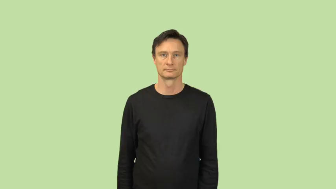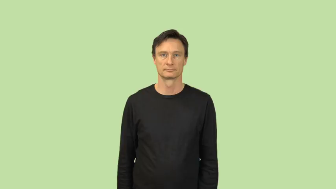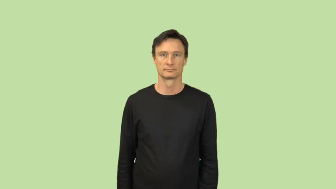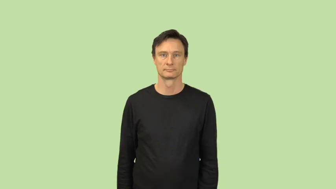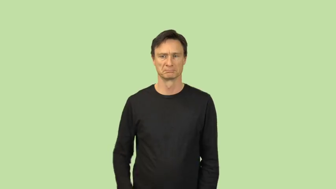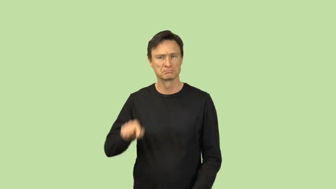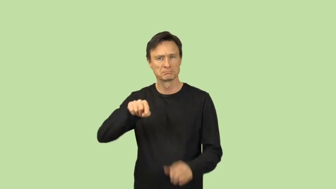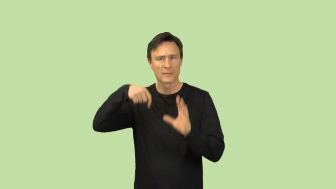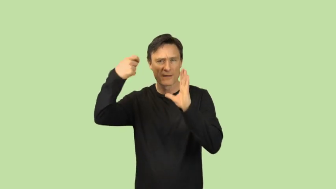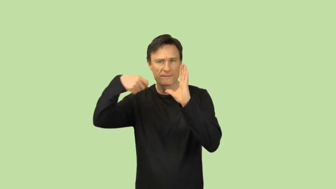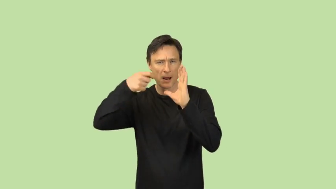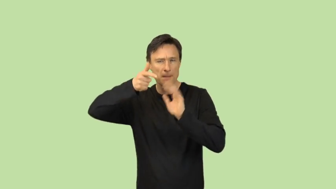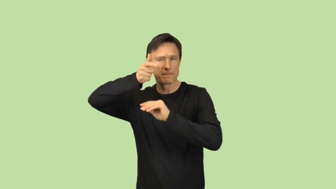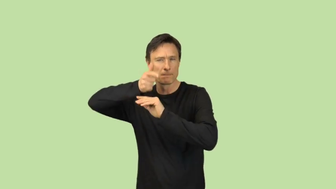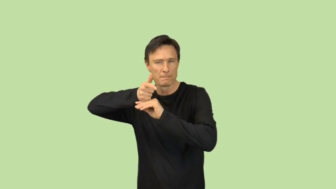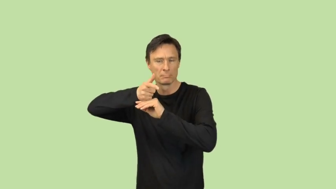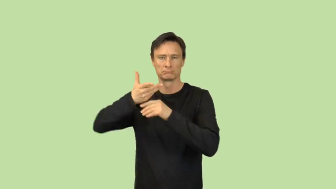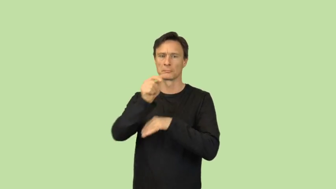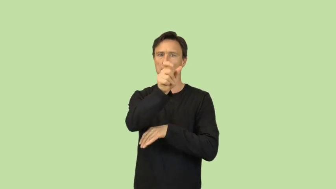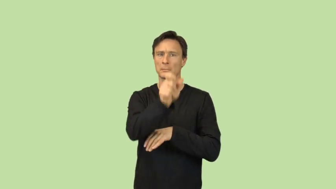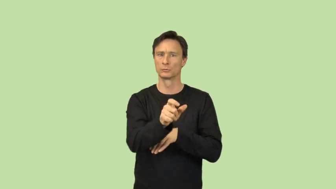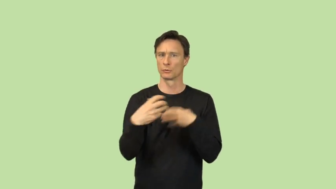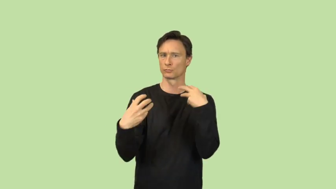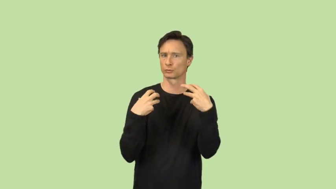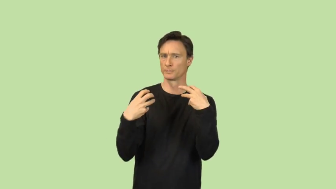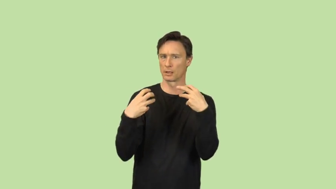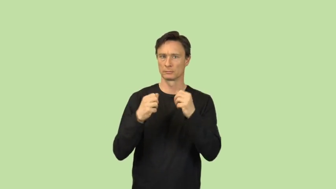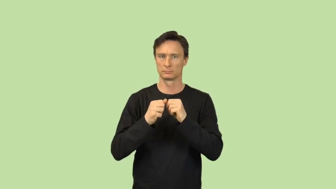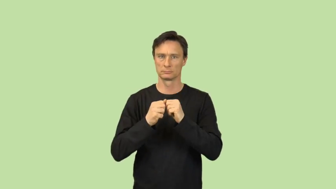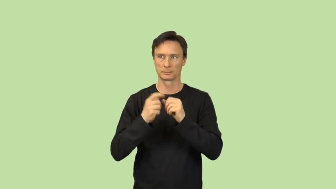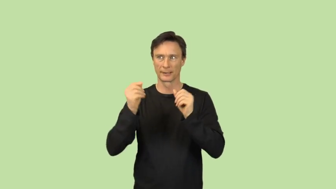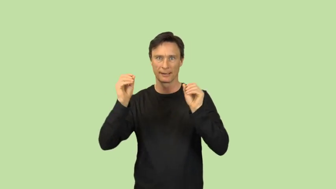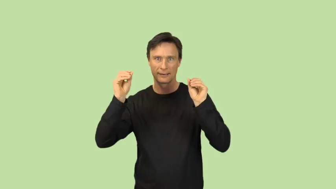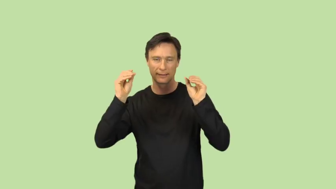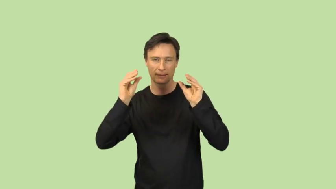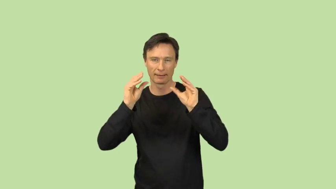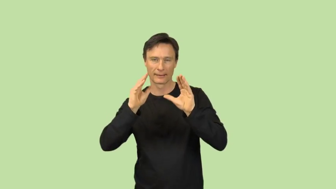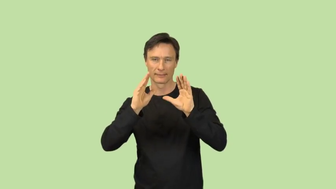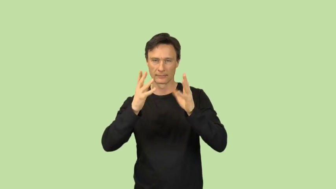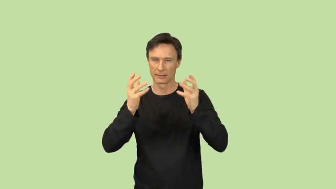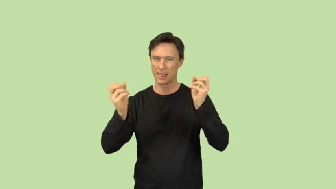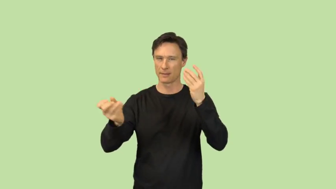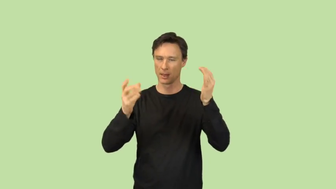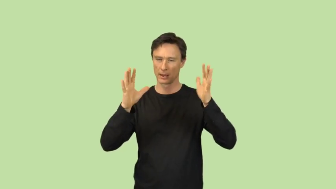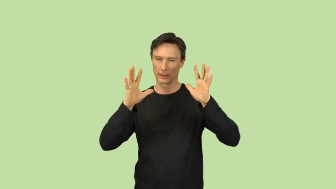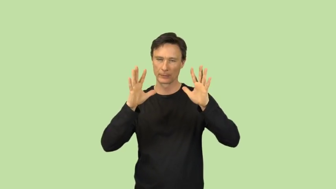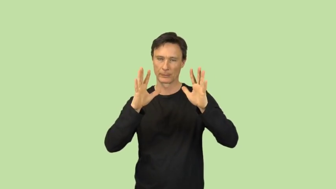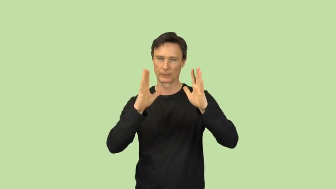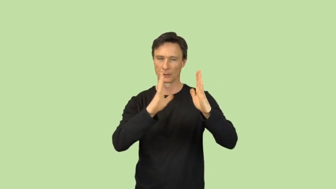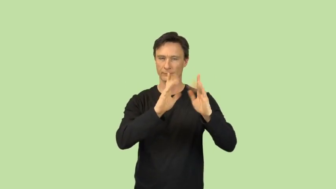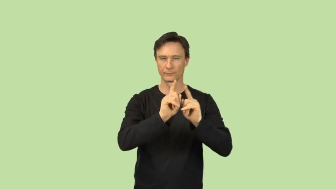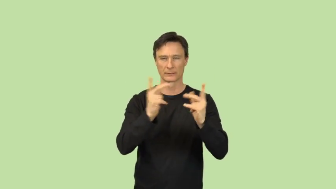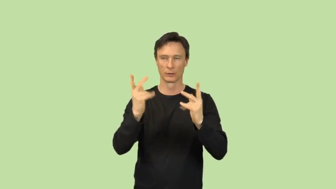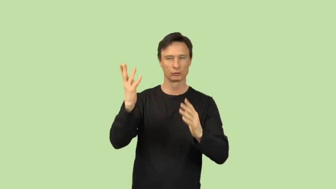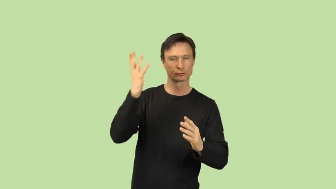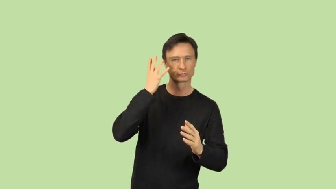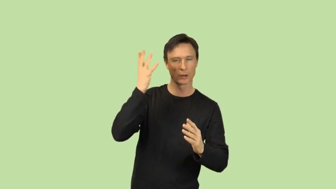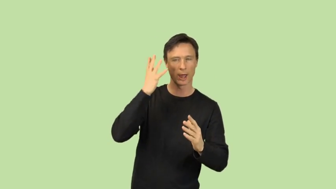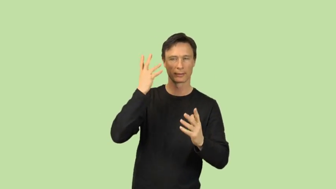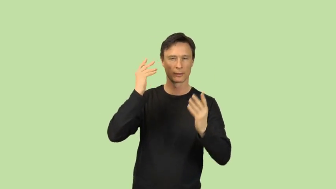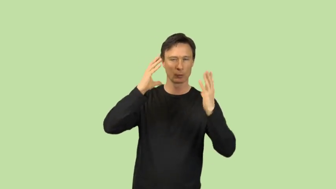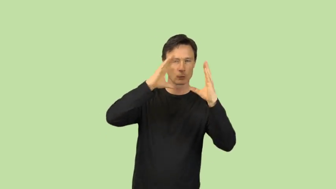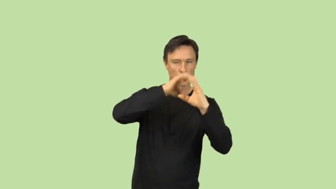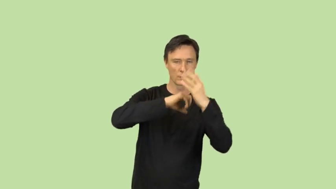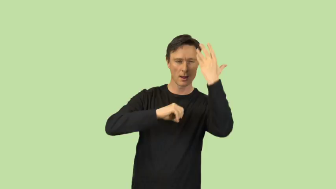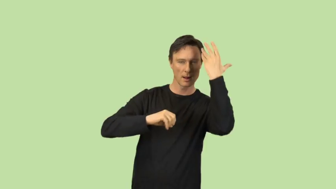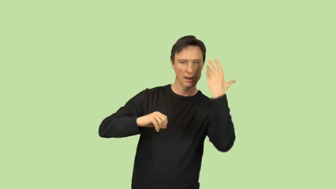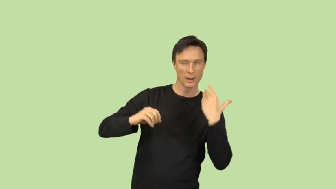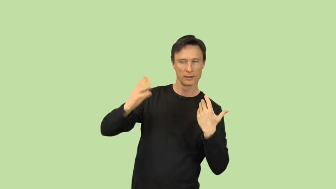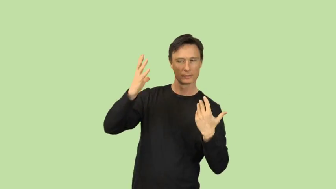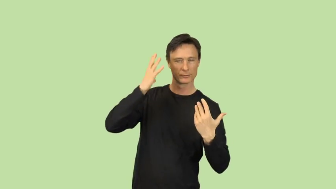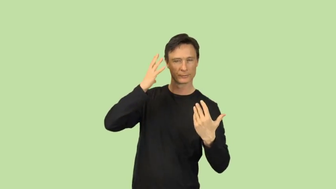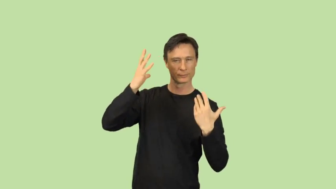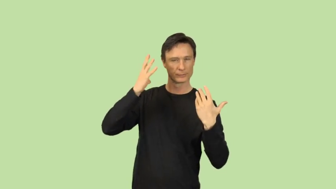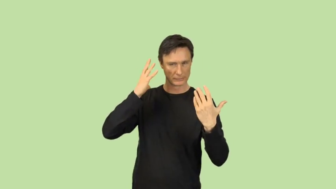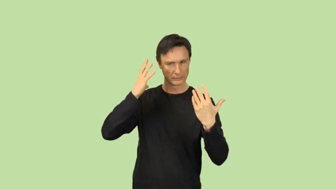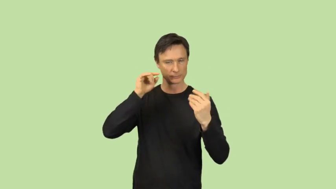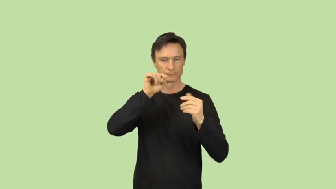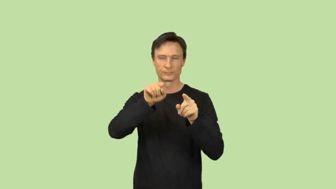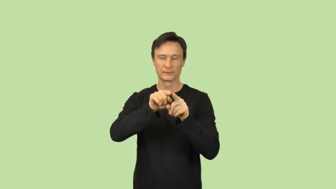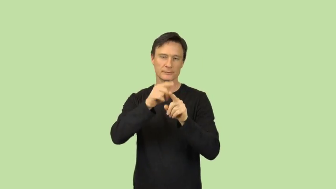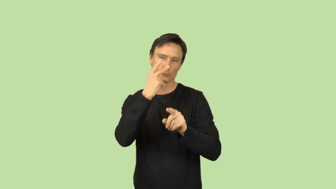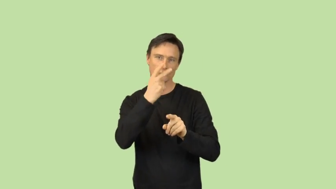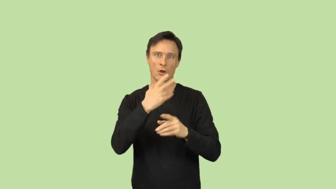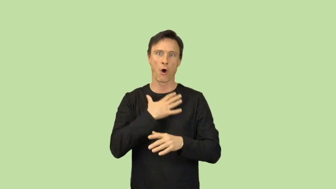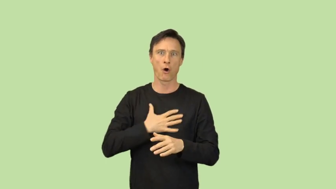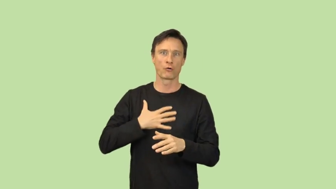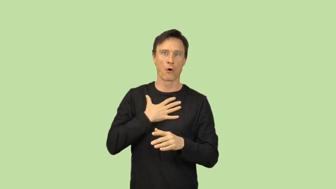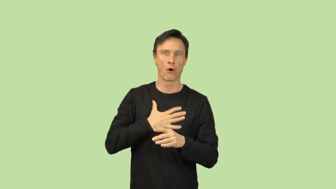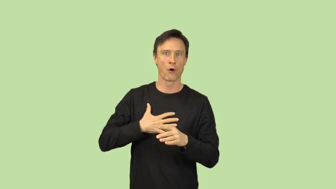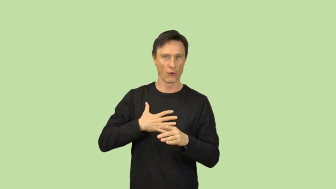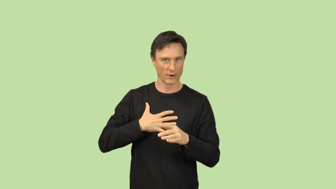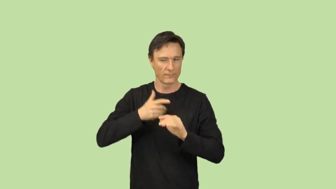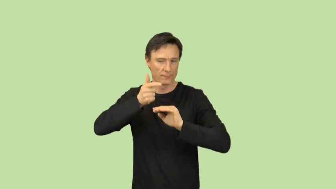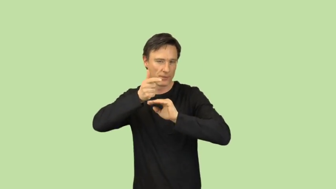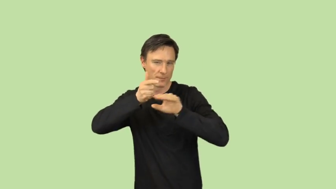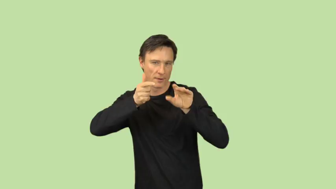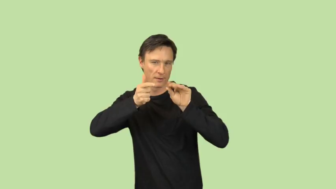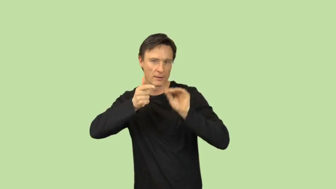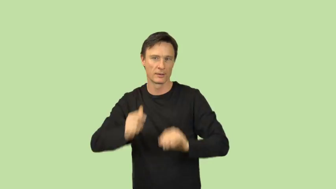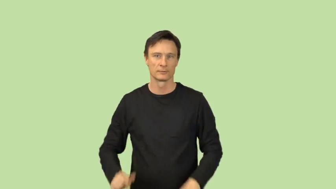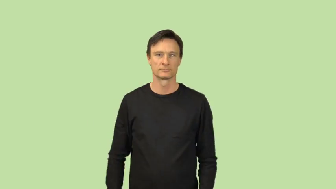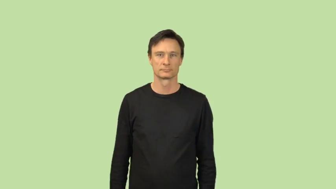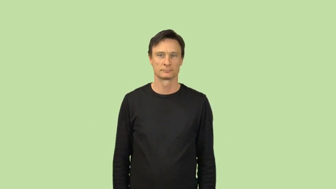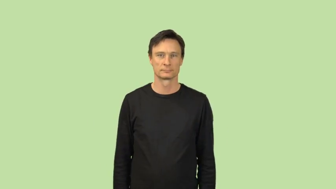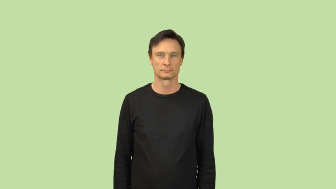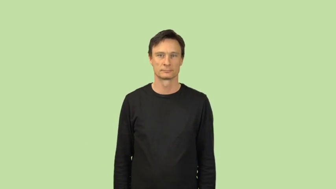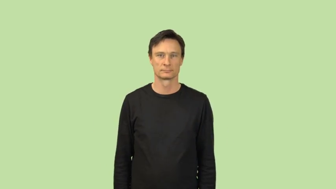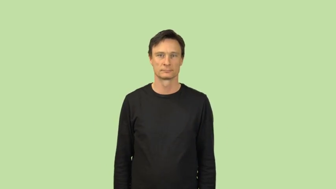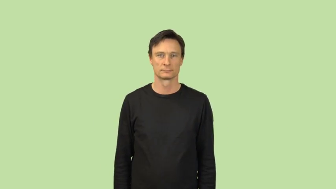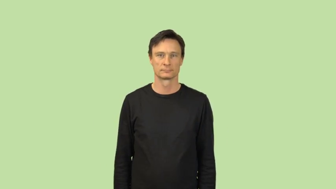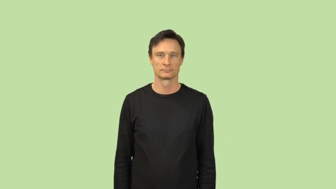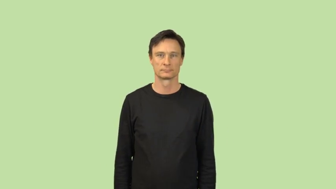Low-Key-Ausleuchtung